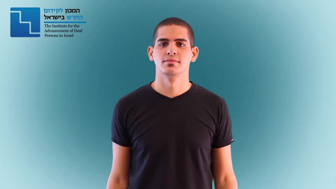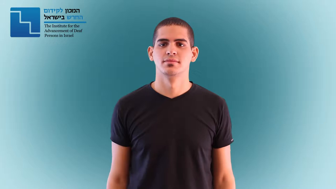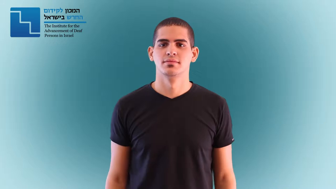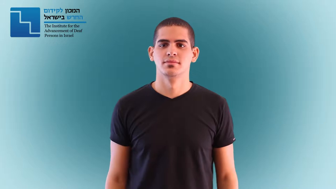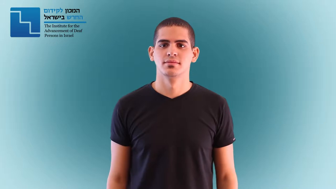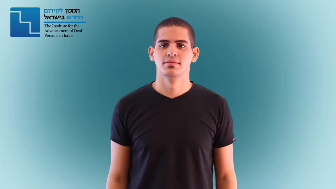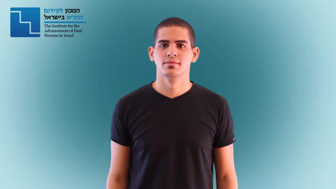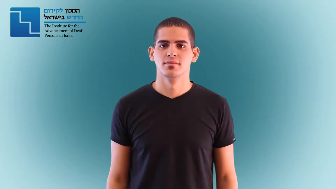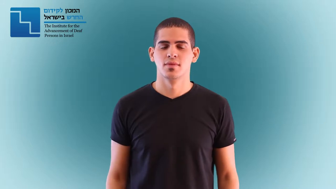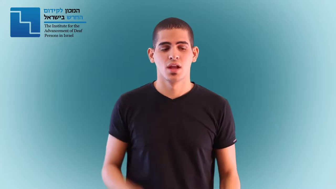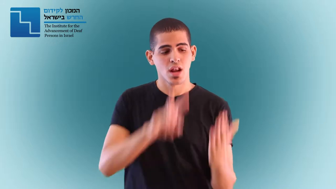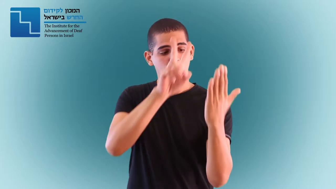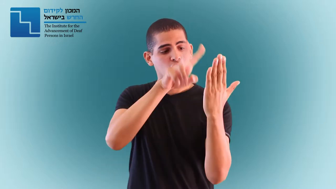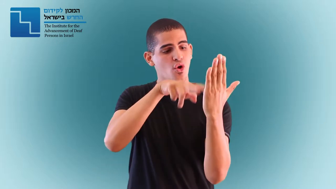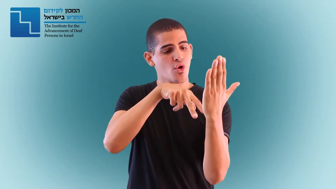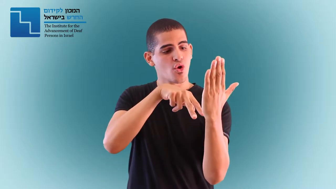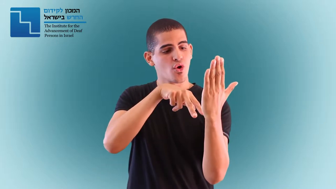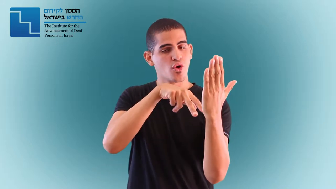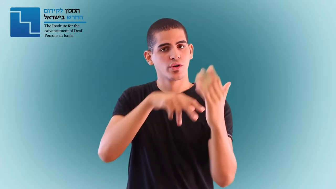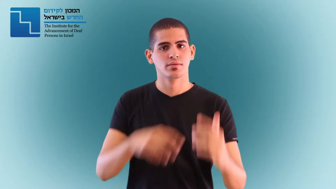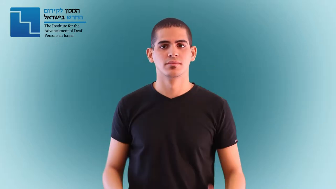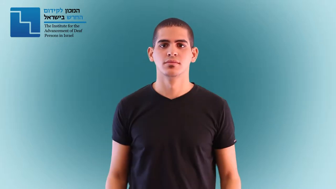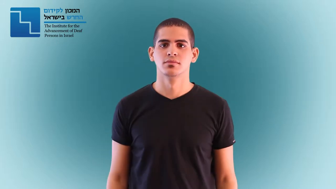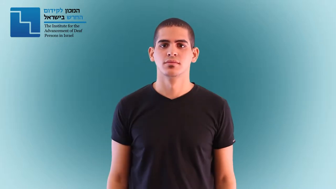לקרוא